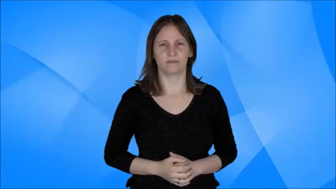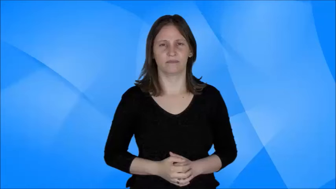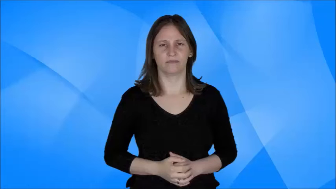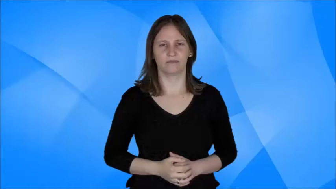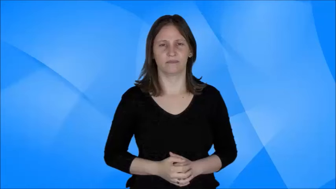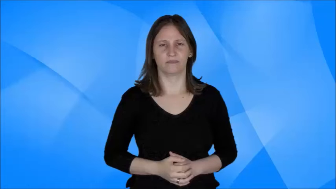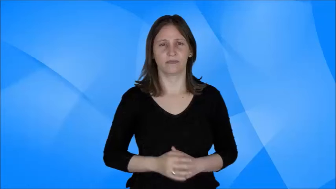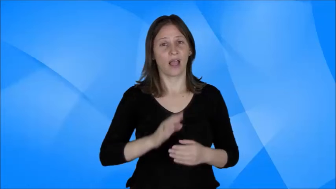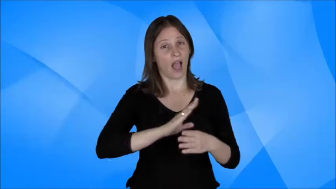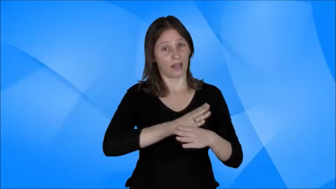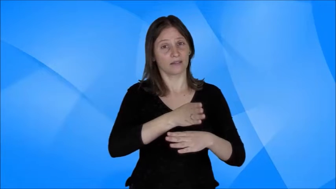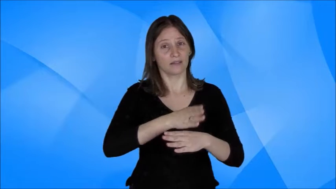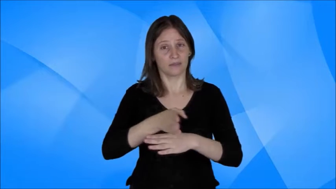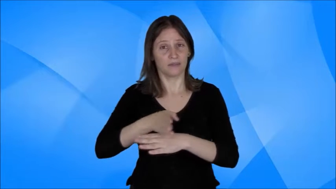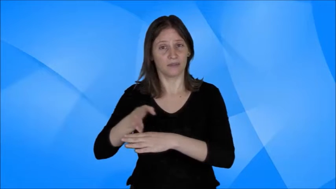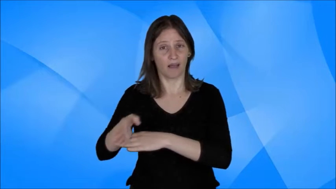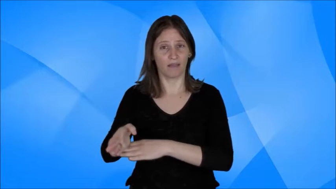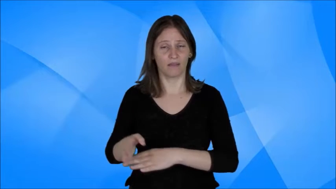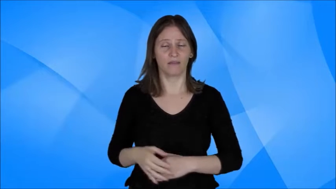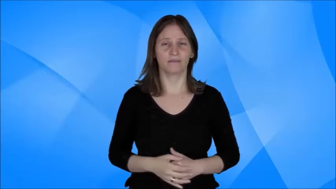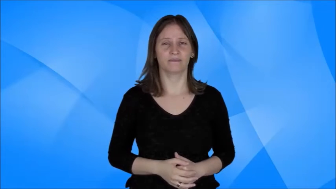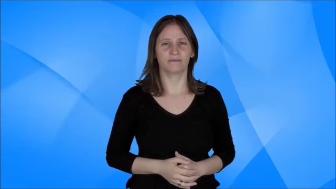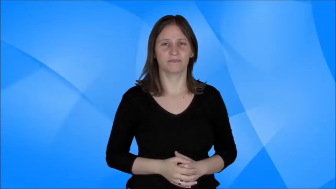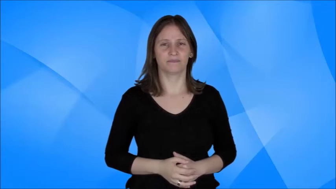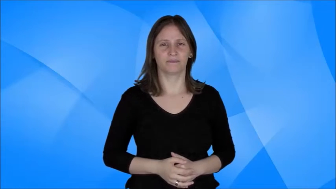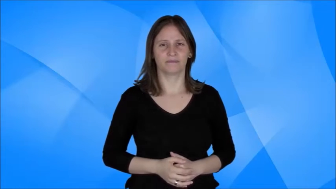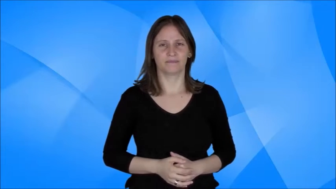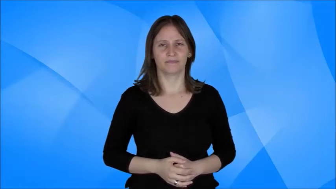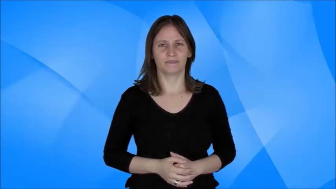ACCESIBILIDAD